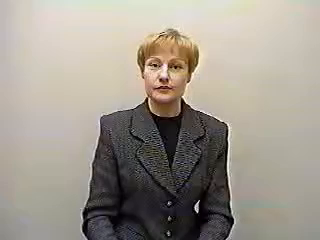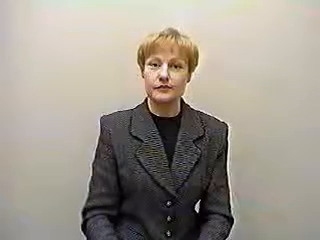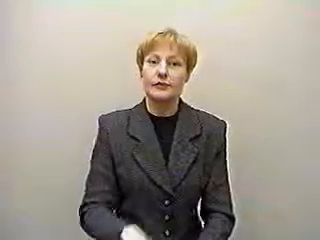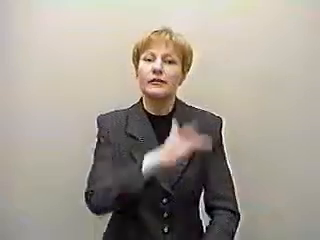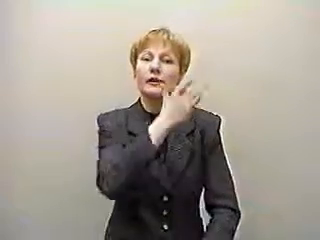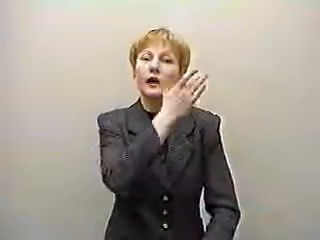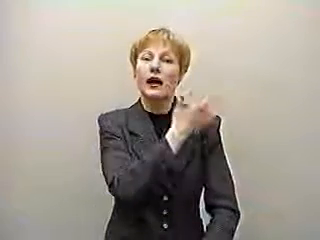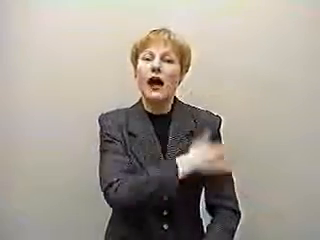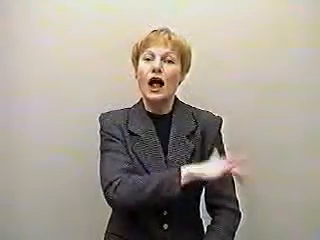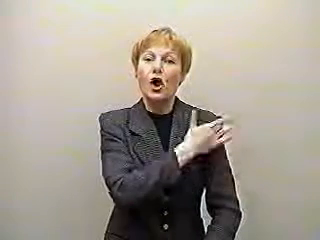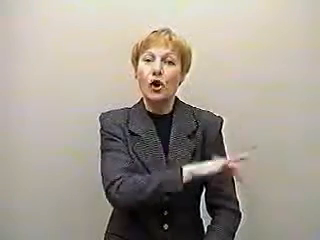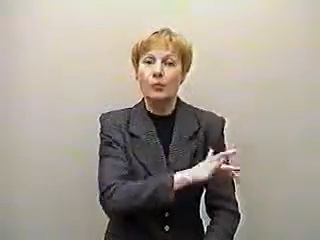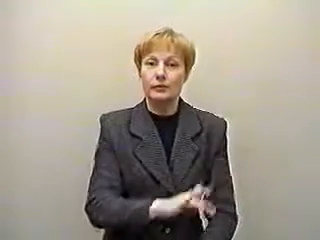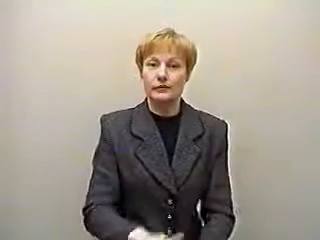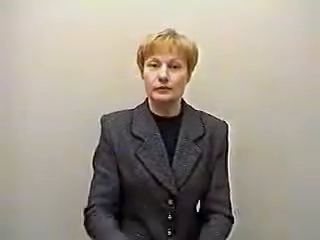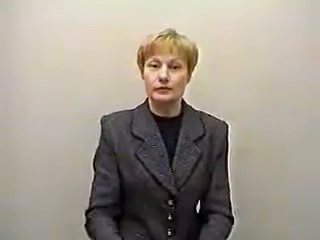холоп